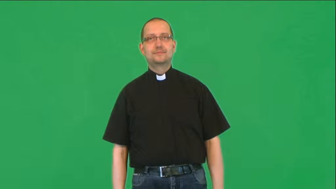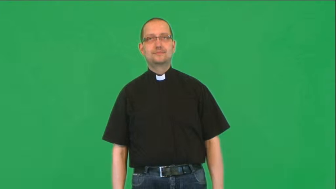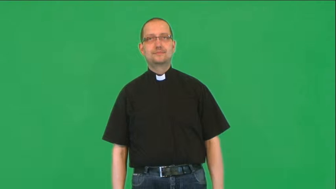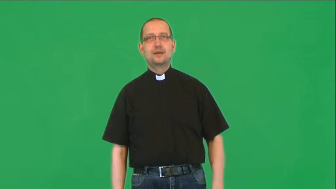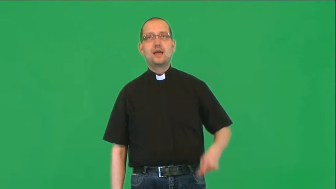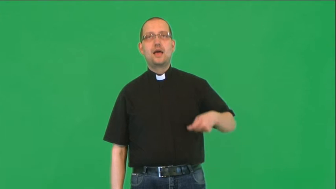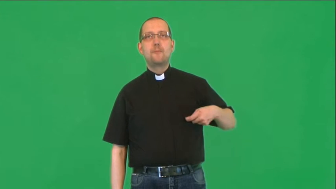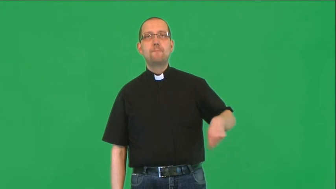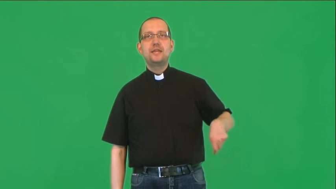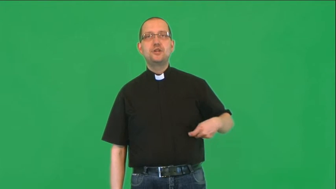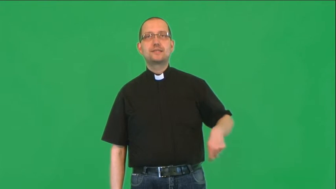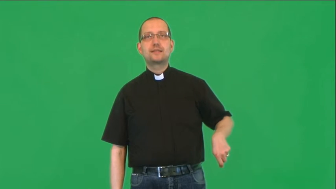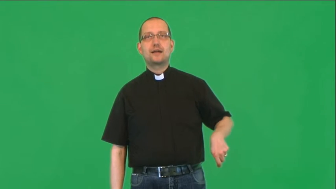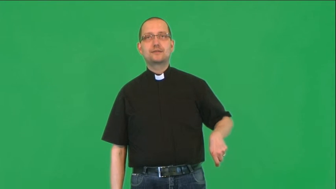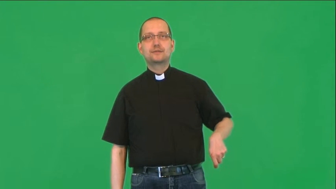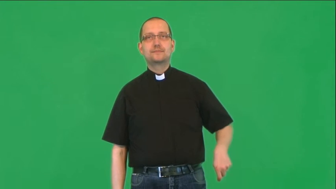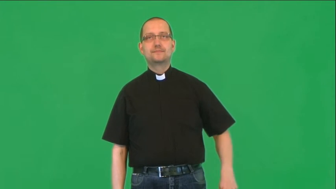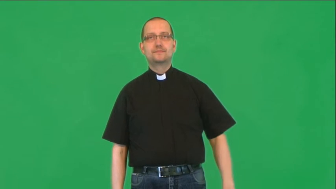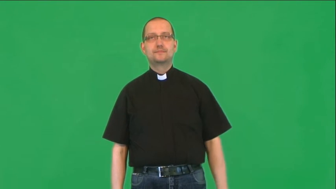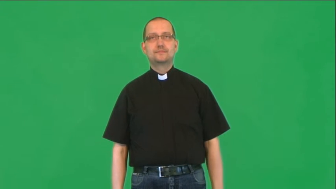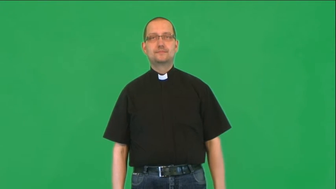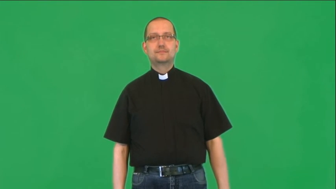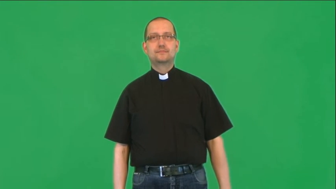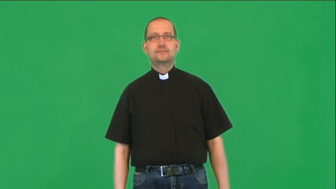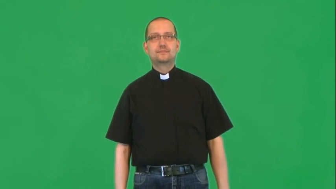ministrant